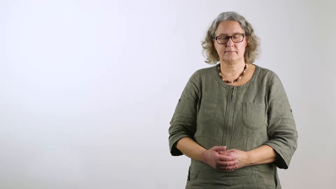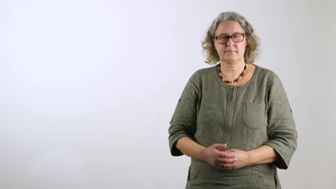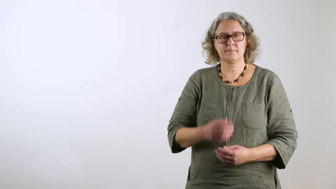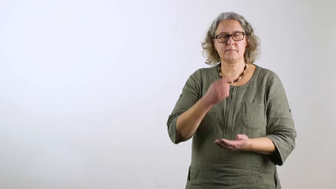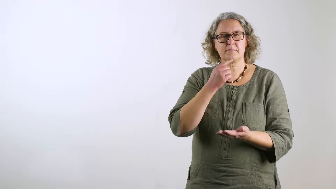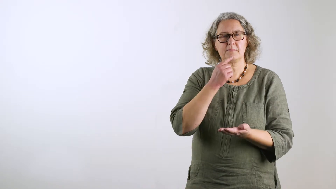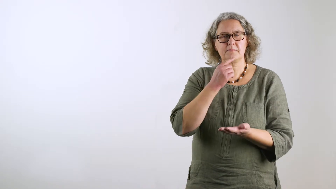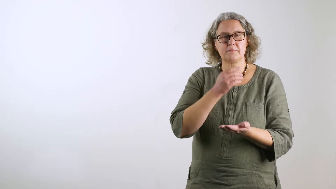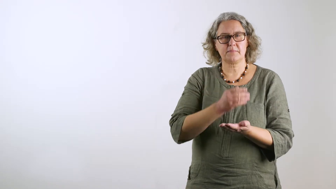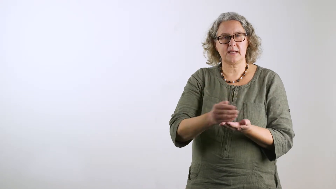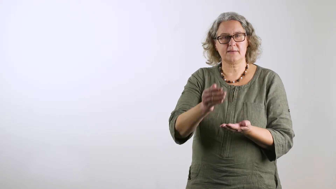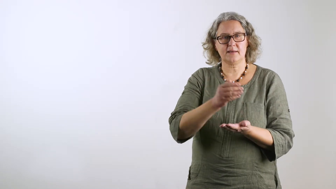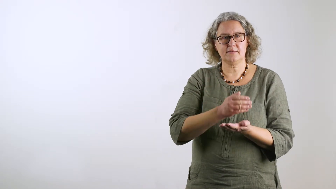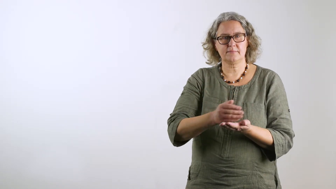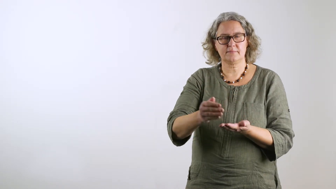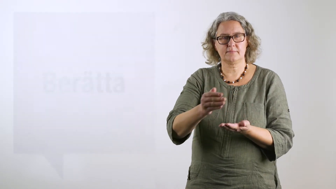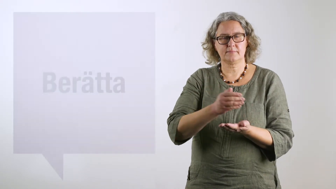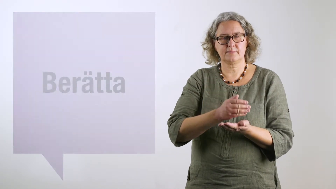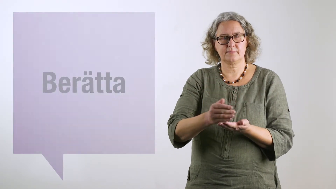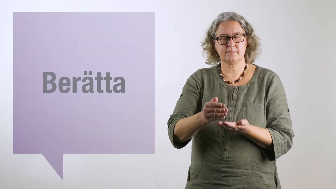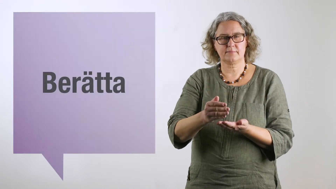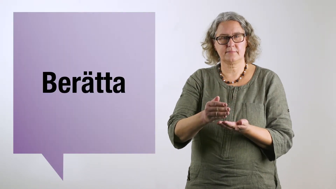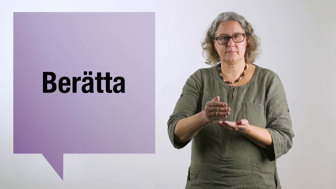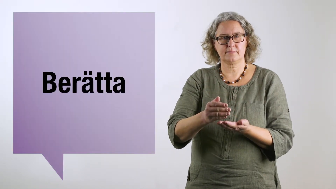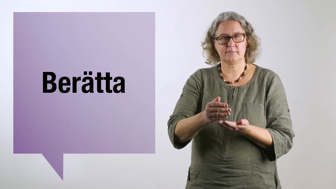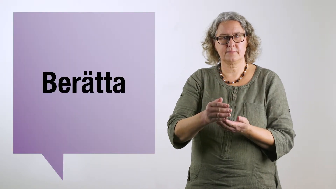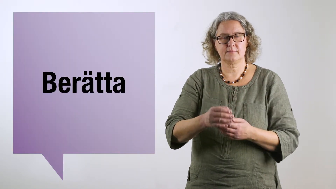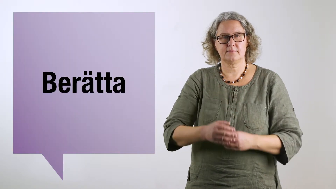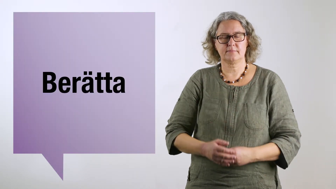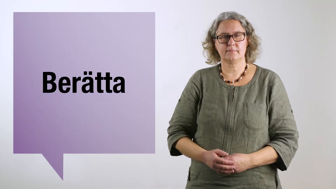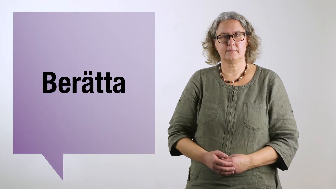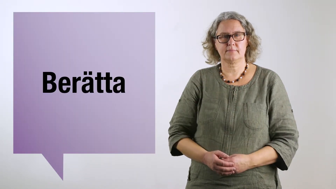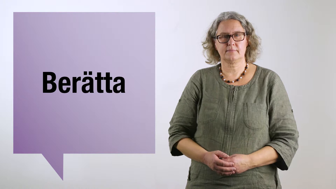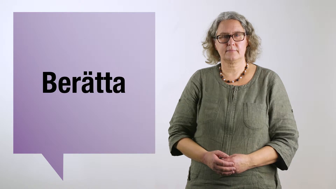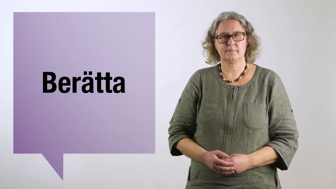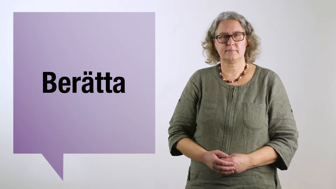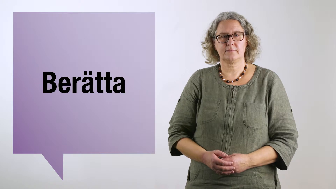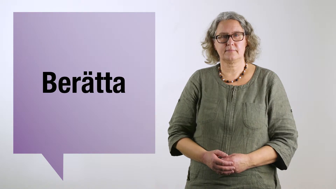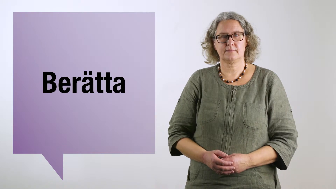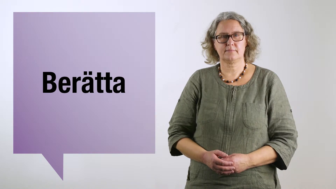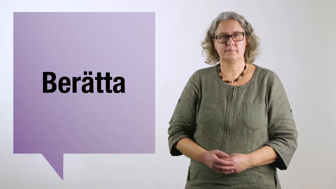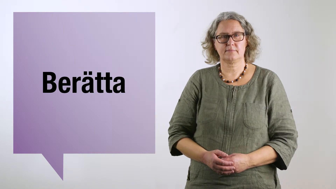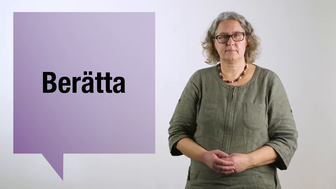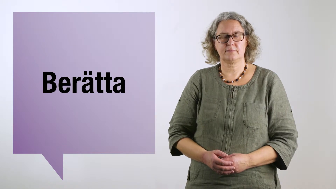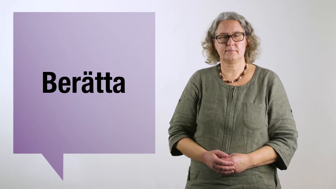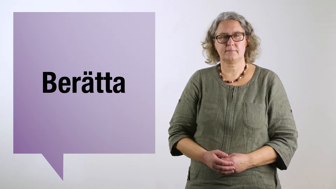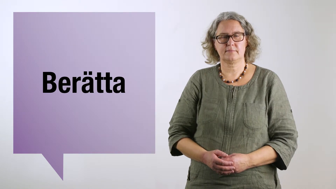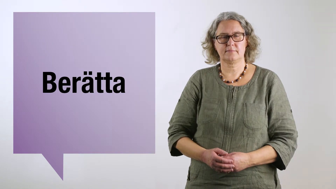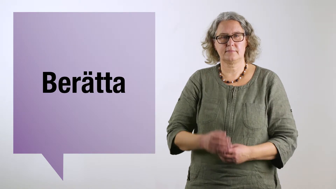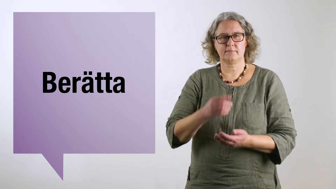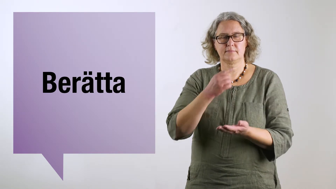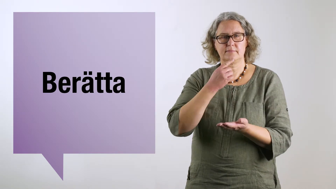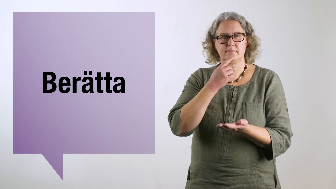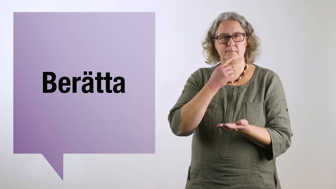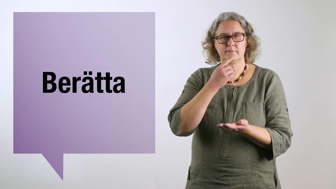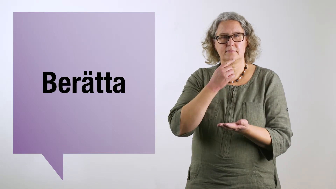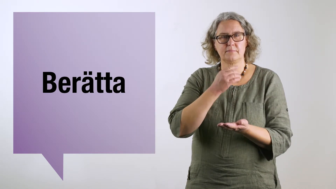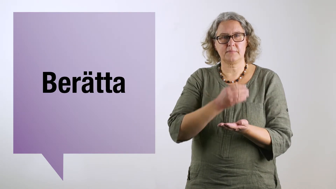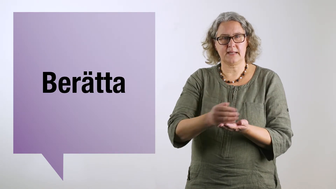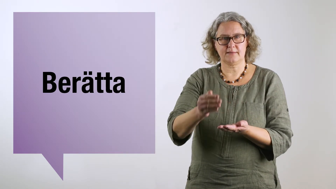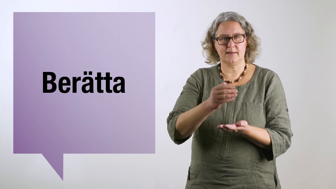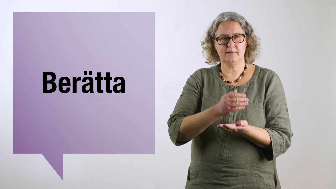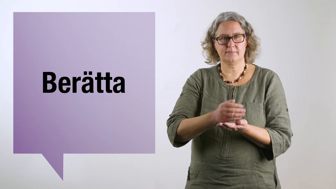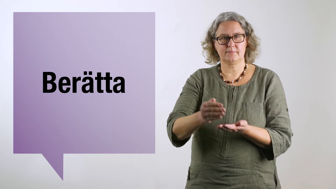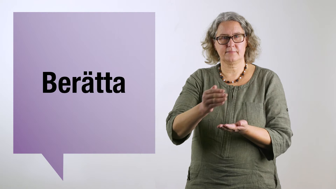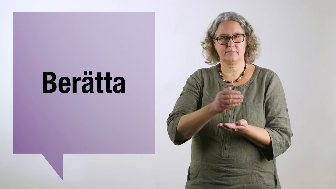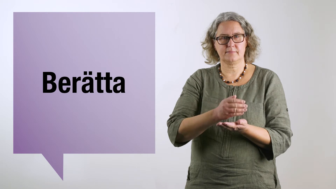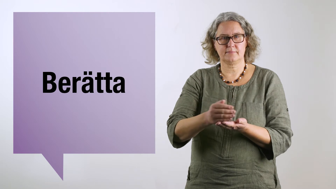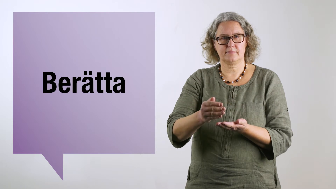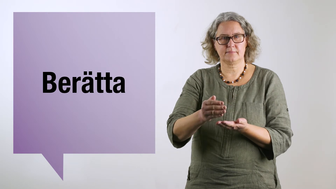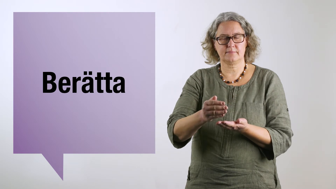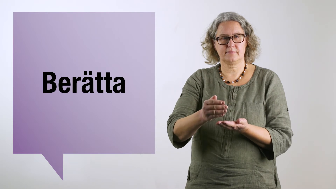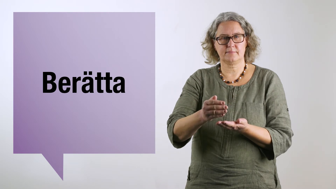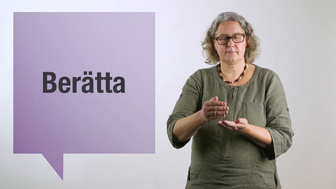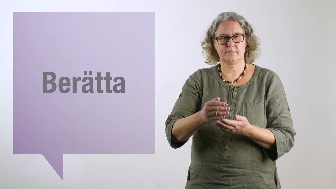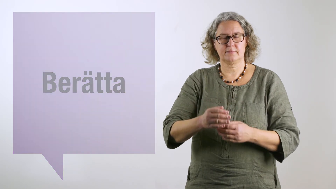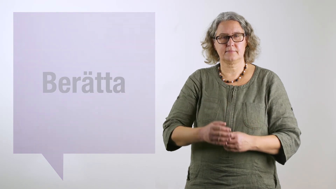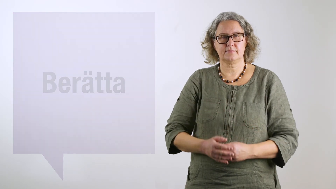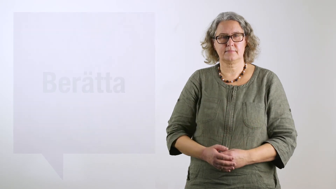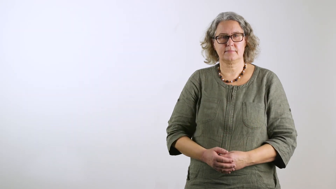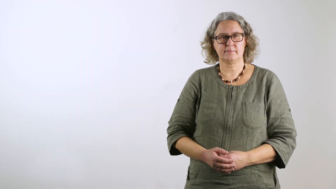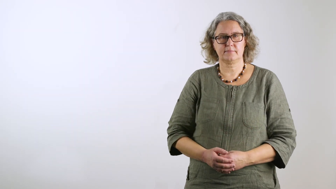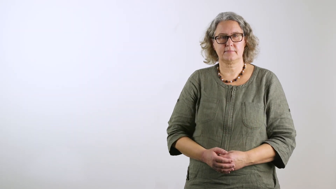Berätta